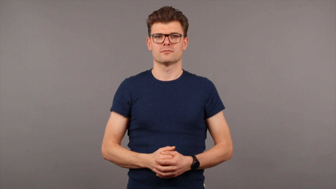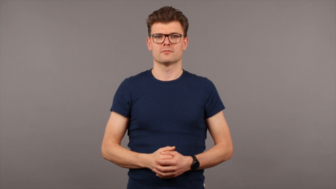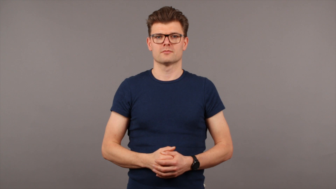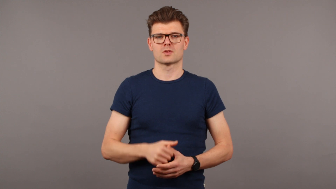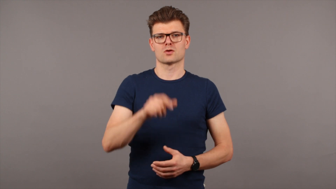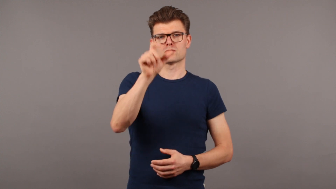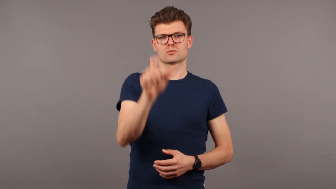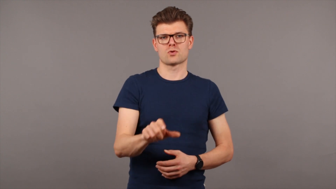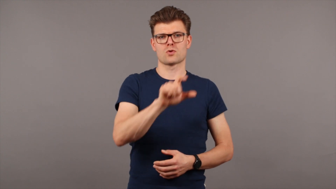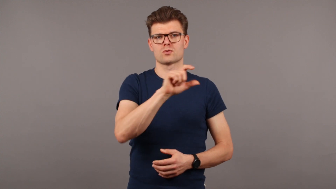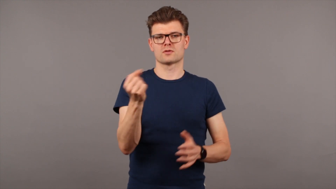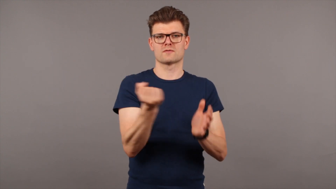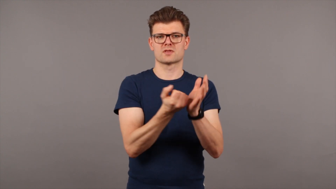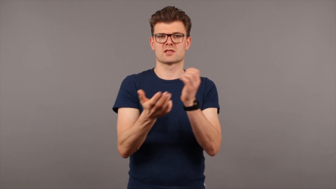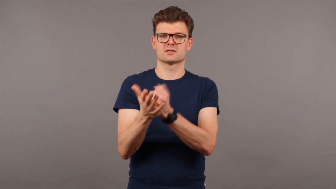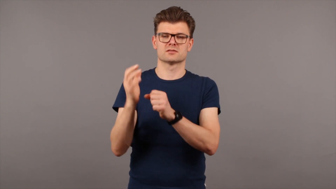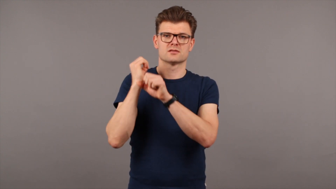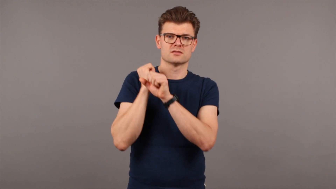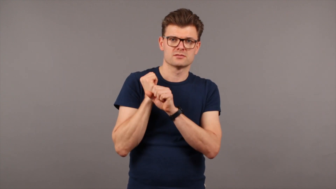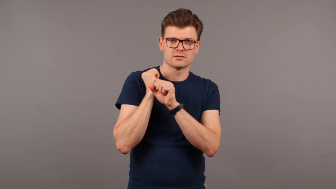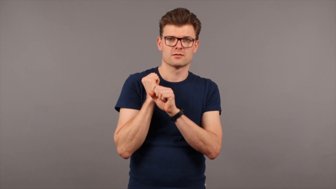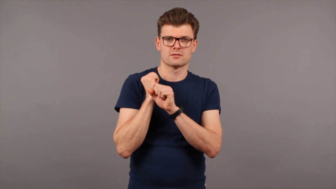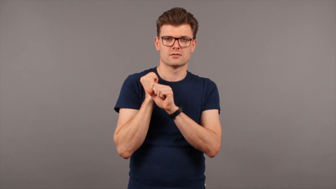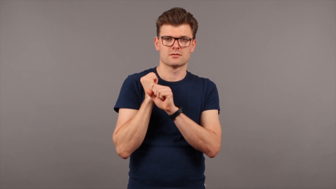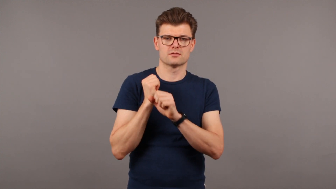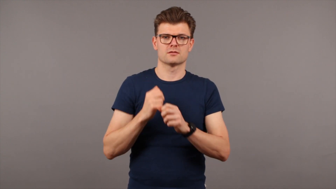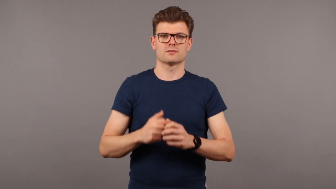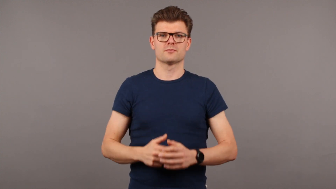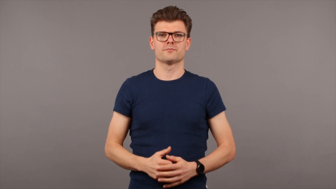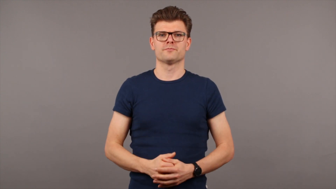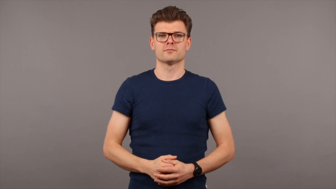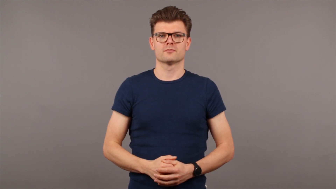Korsfästelse